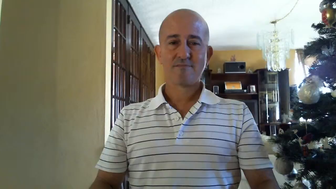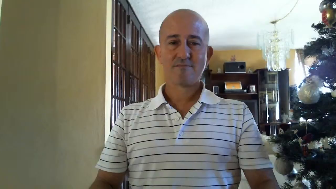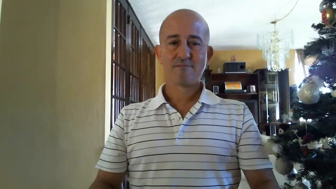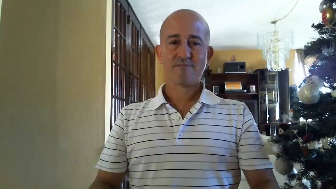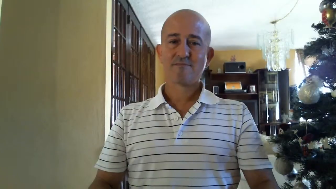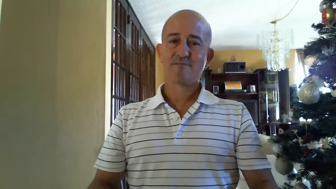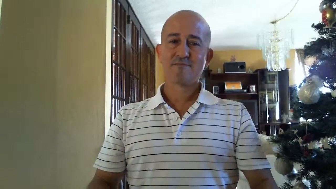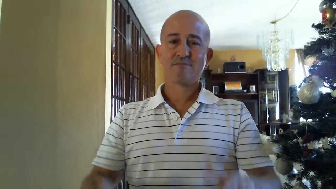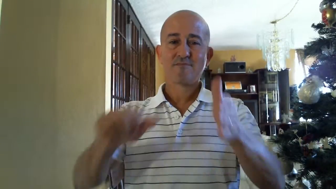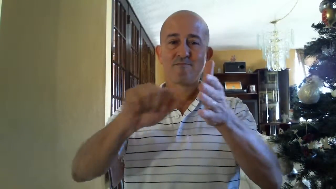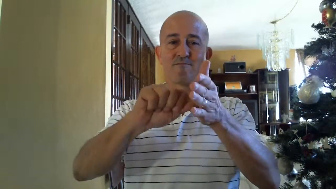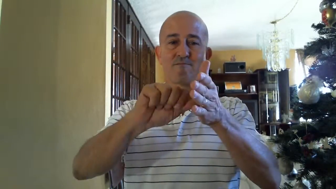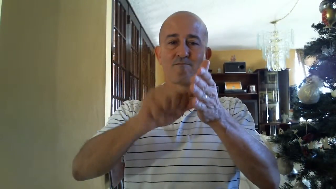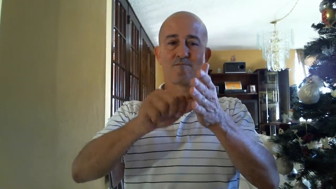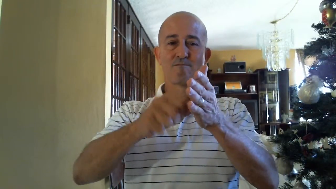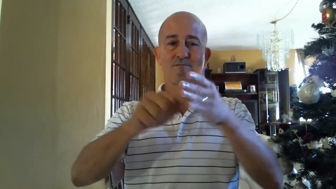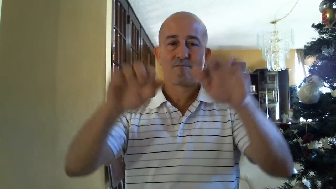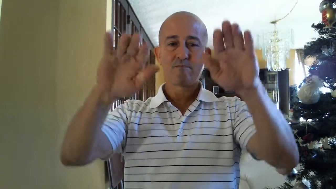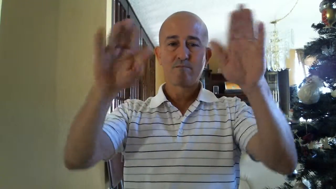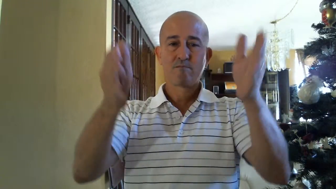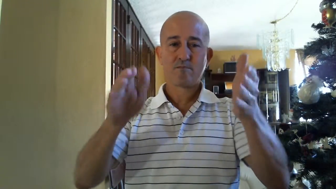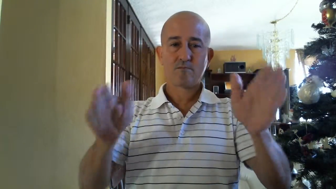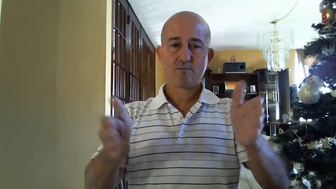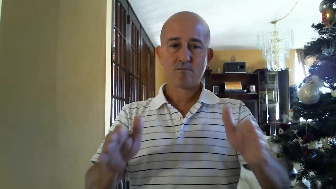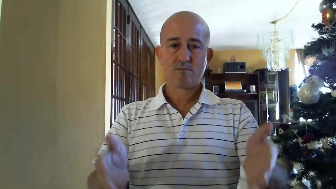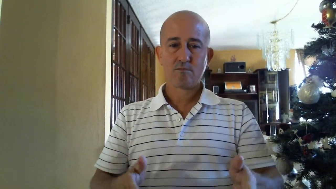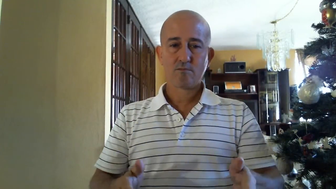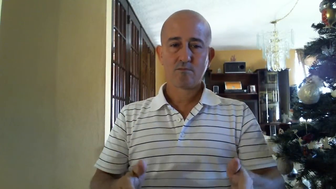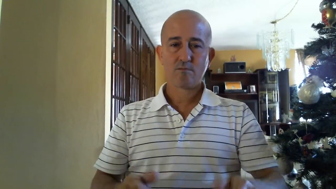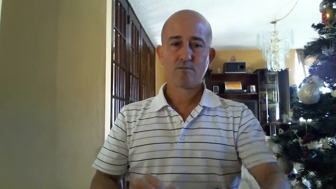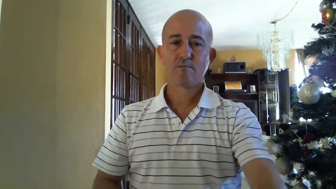escultura